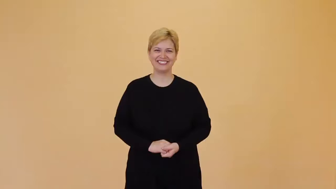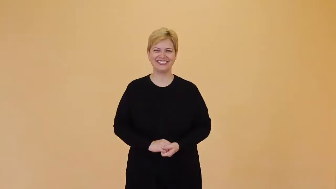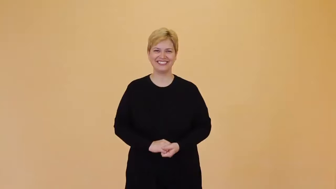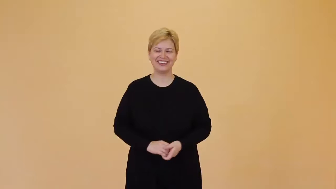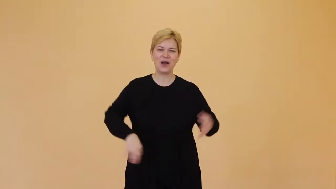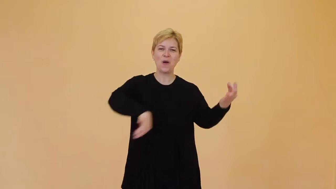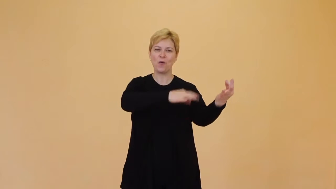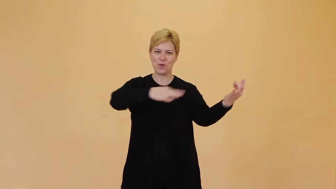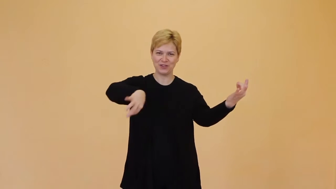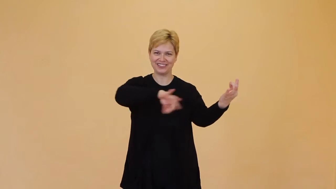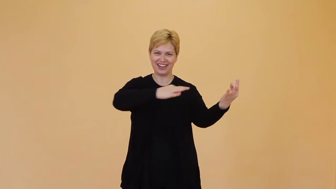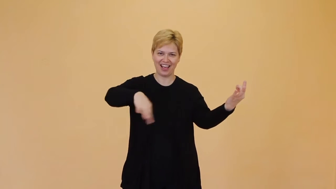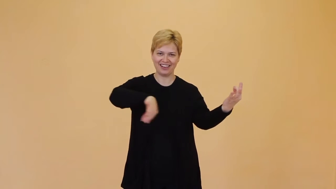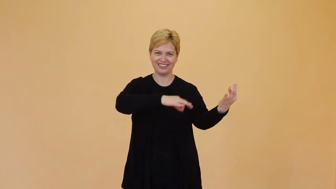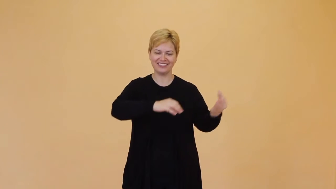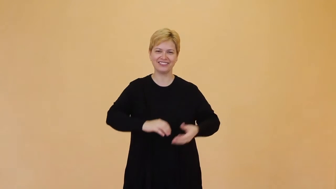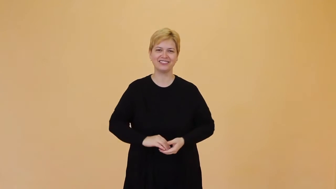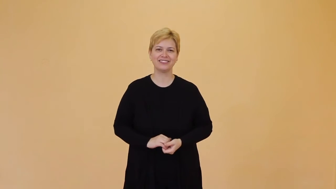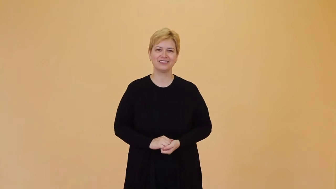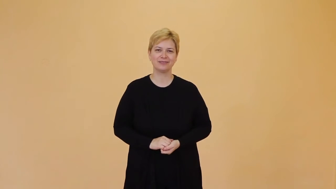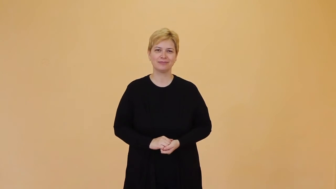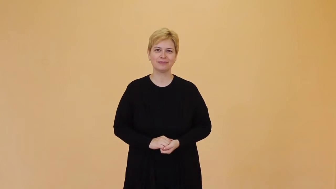husle